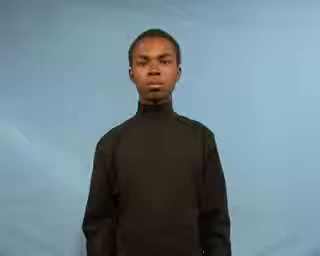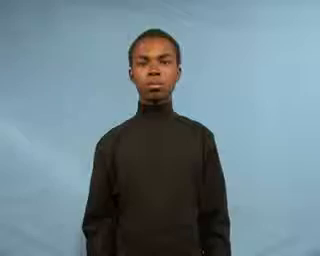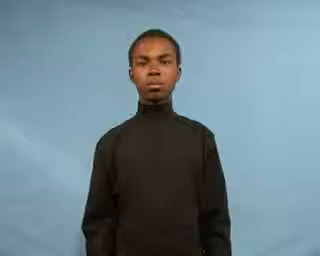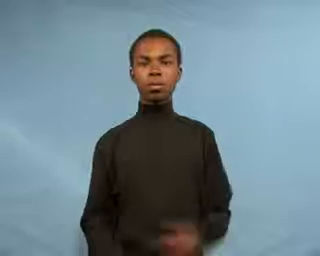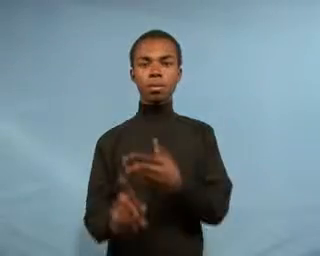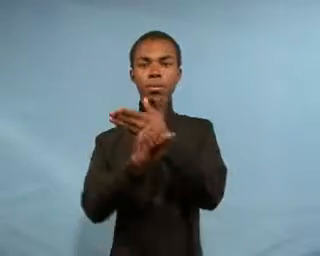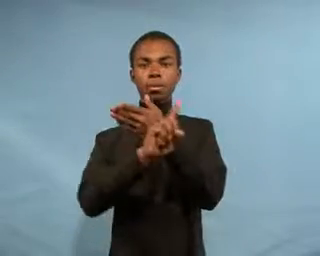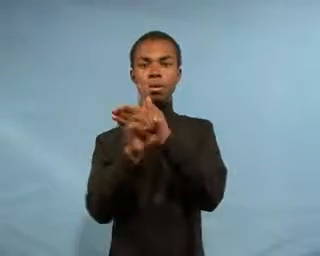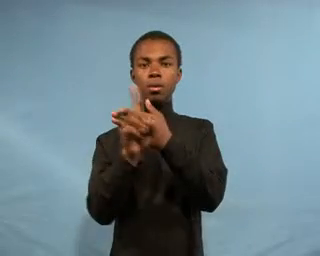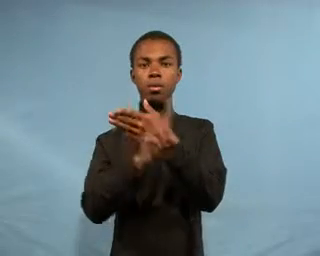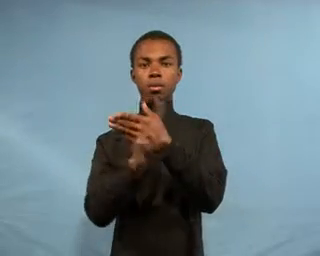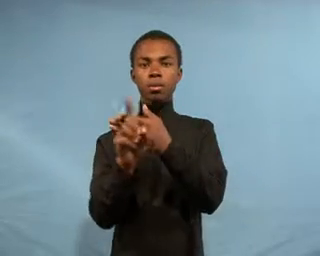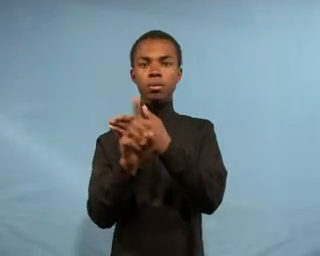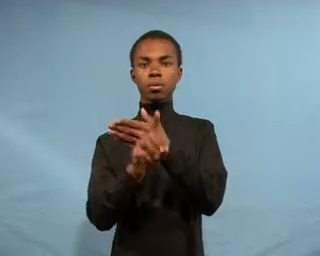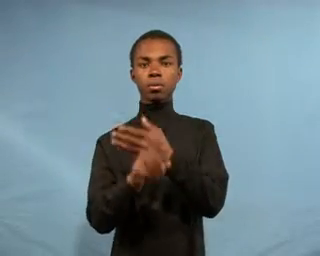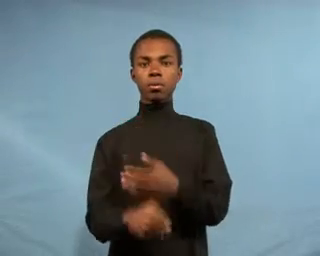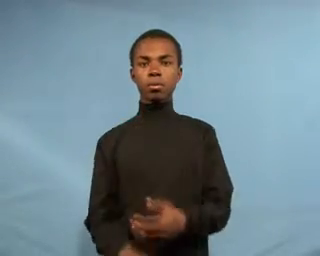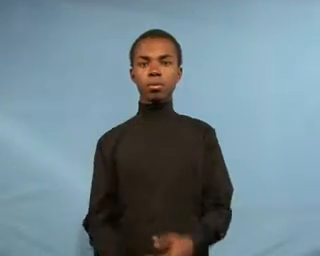mpiambina